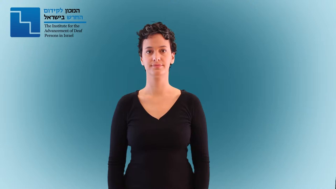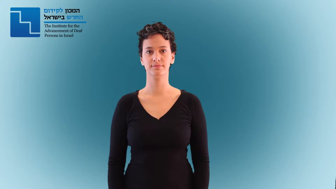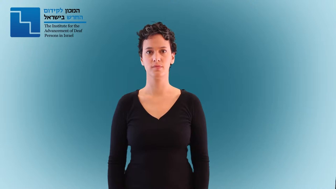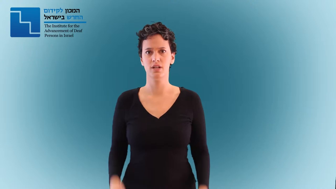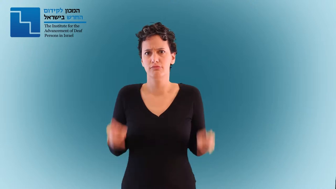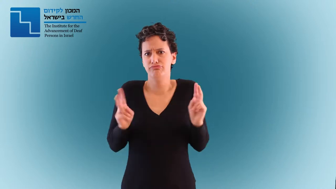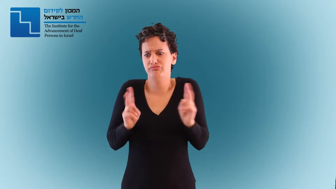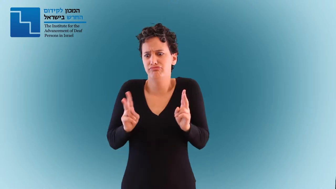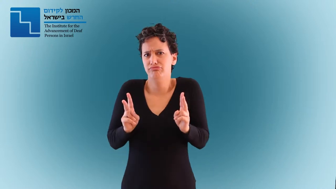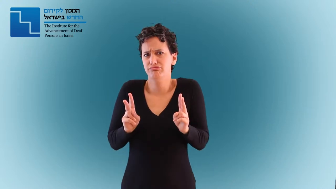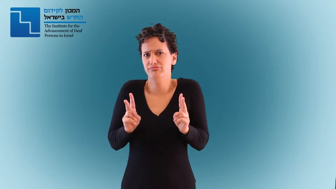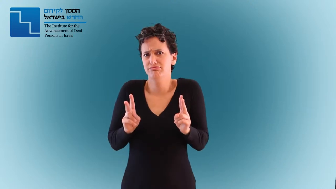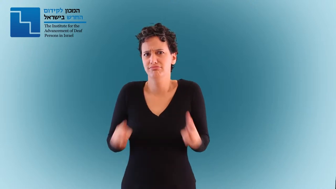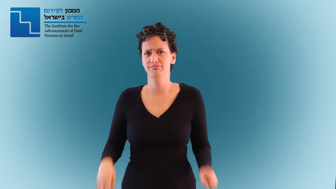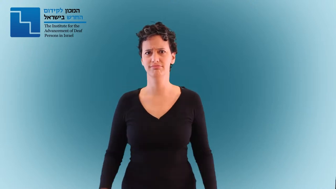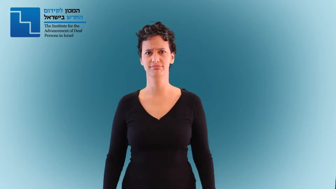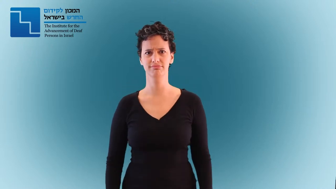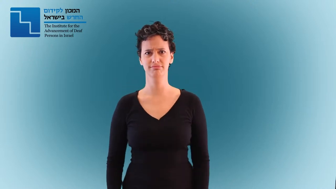קפוא